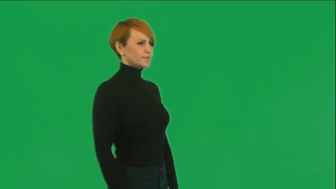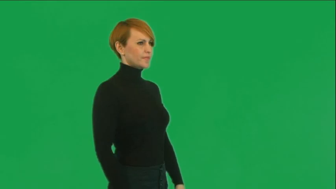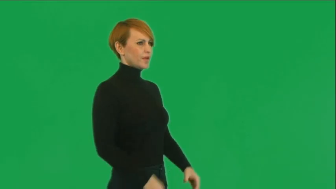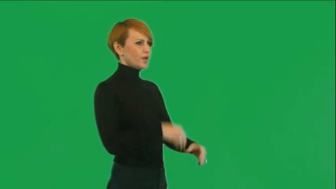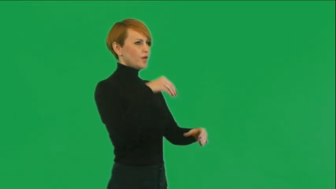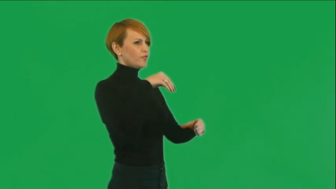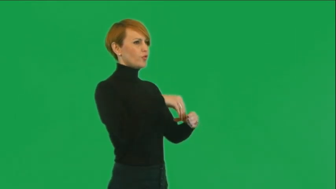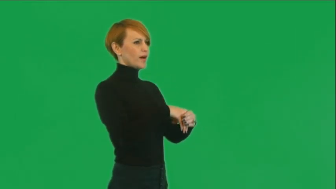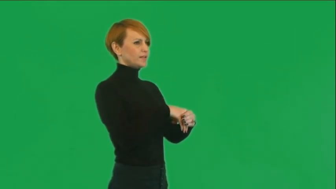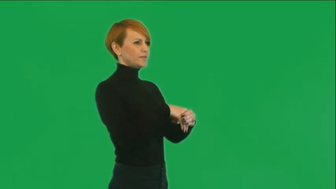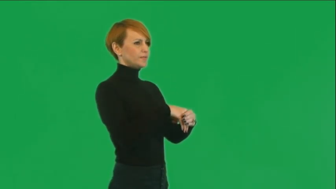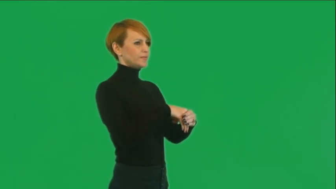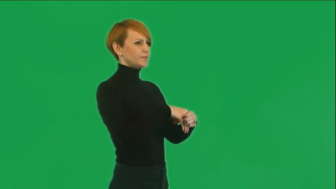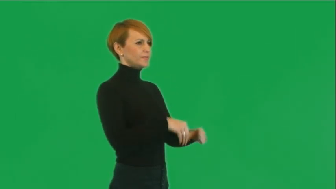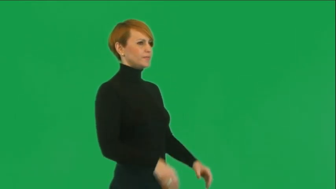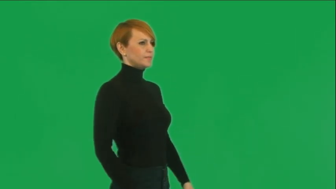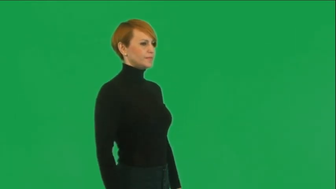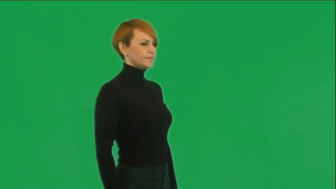wkład